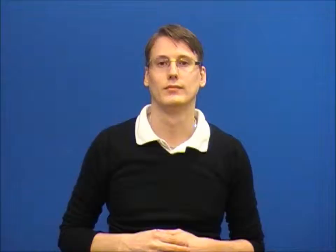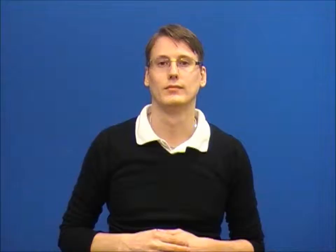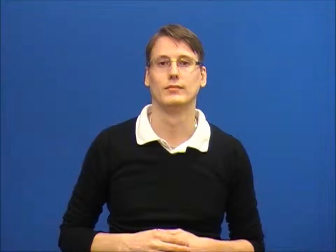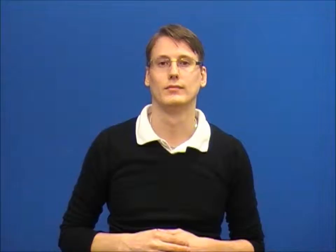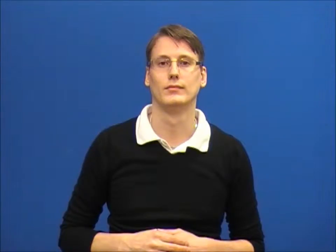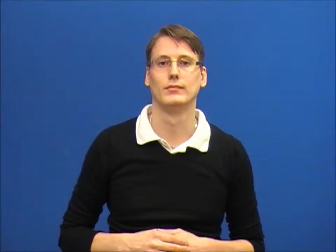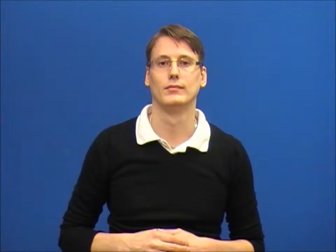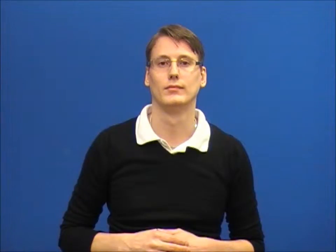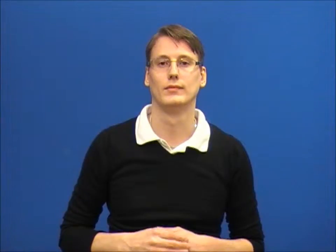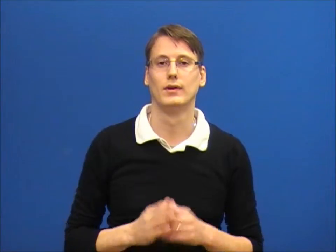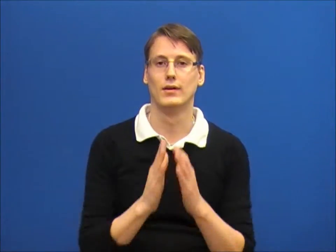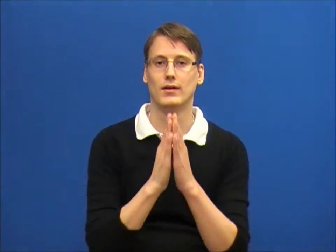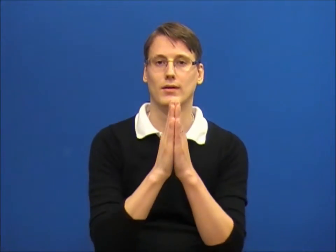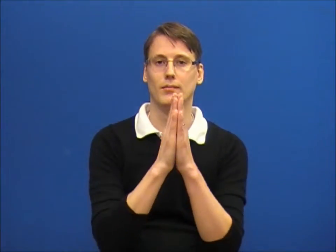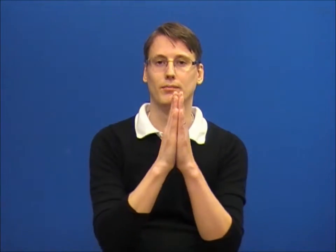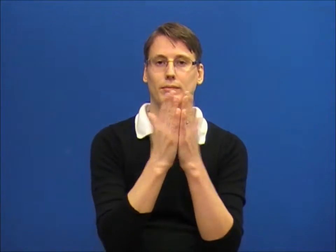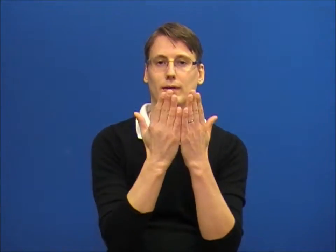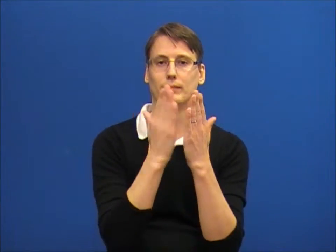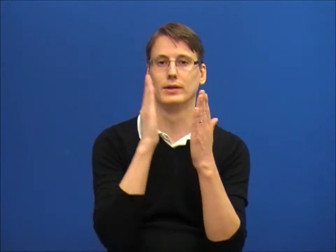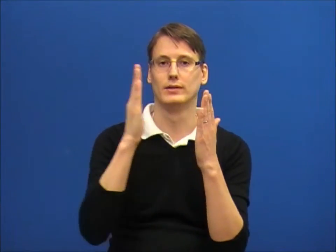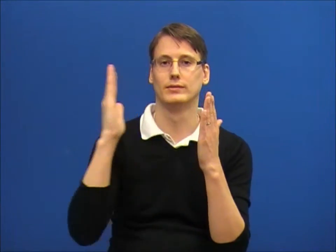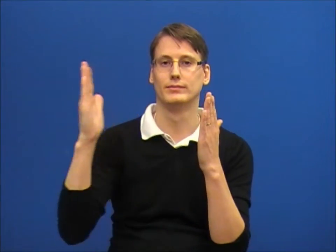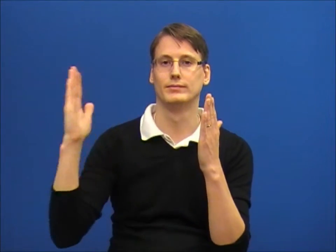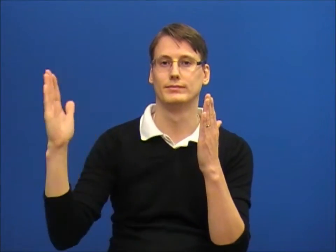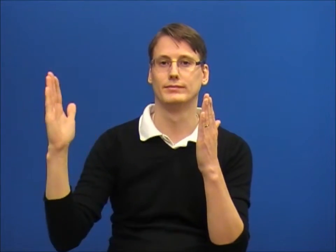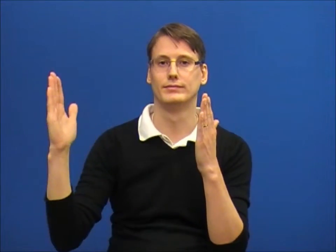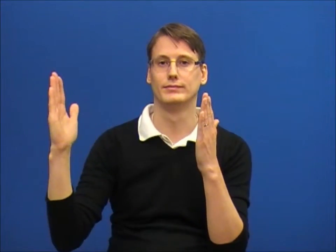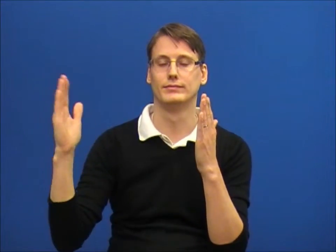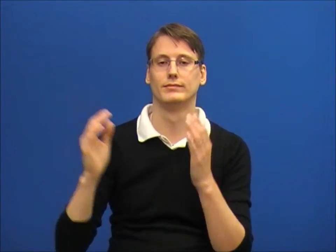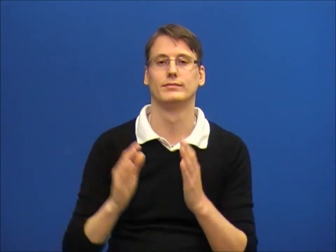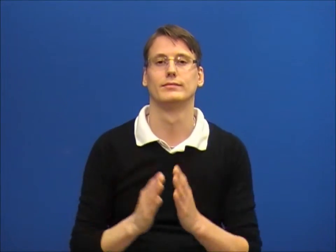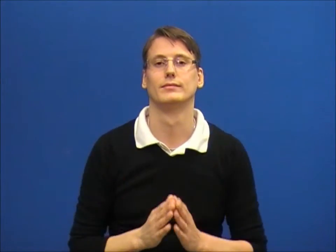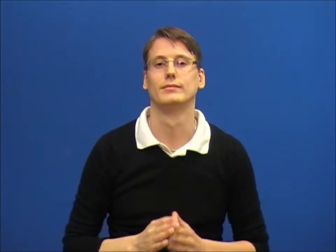BIBLIOTEK